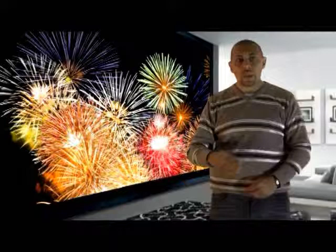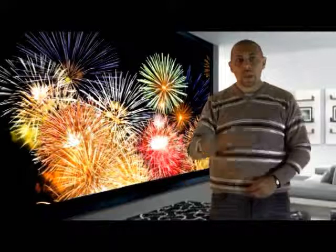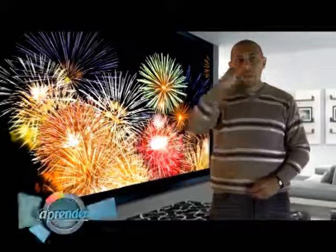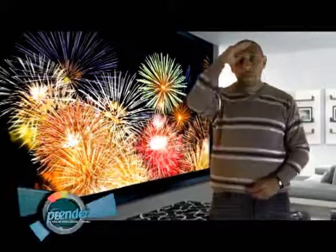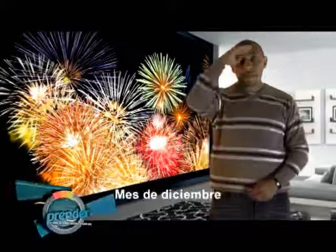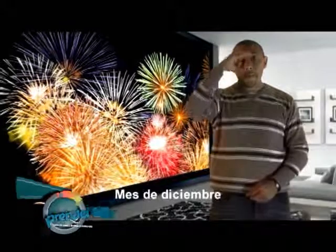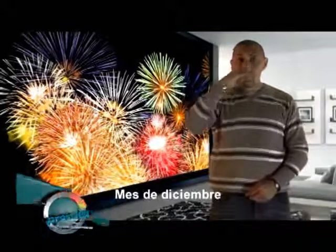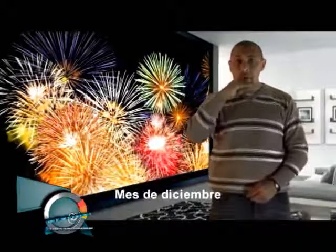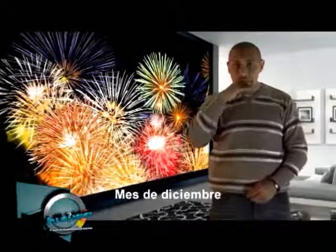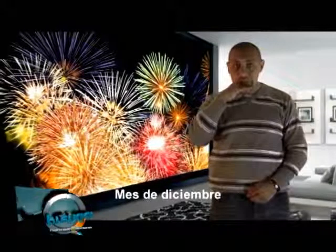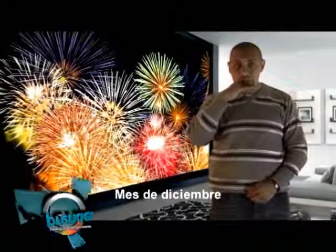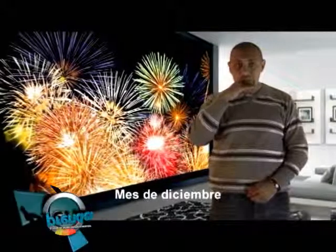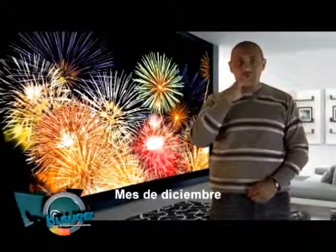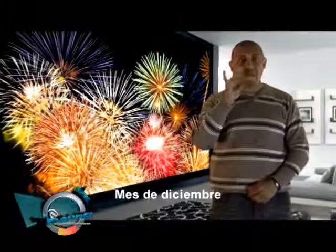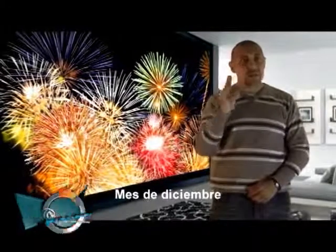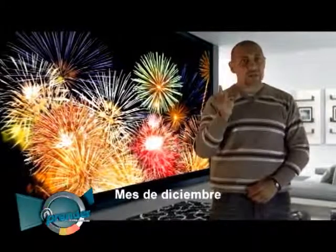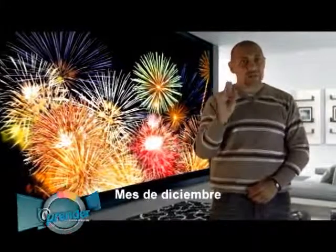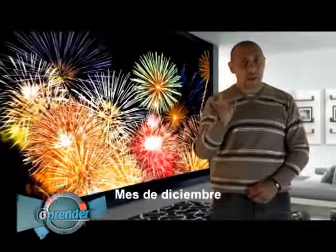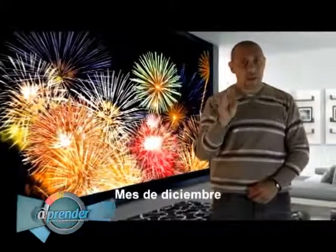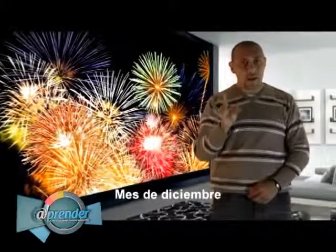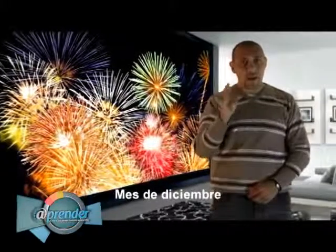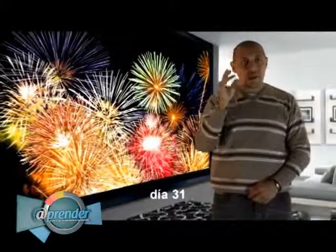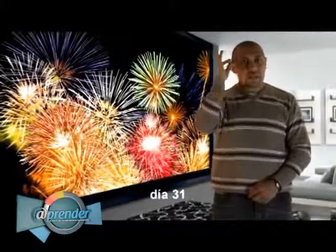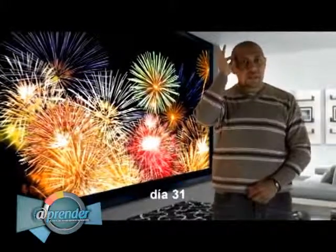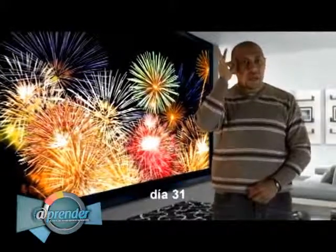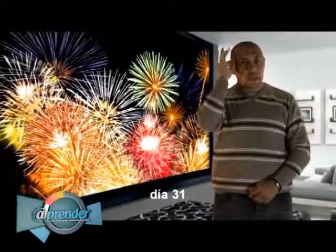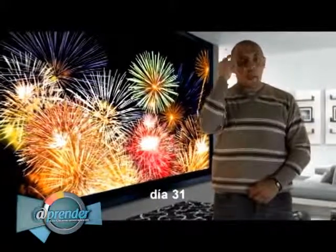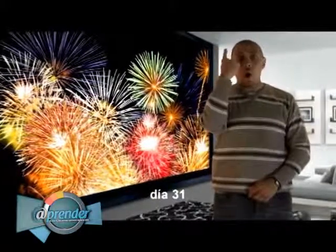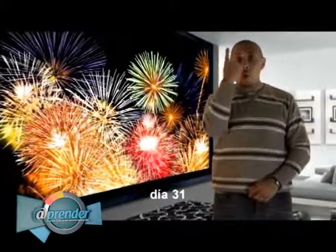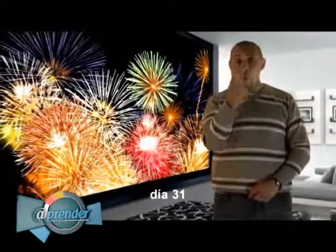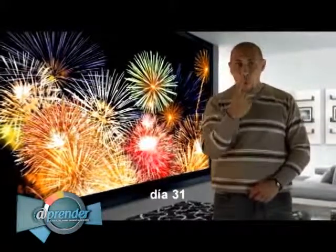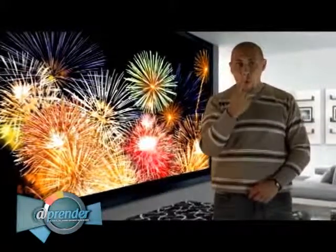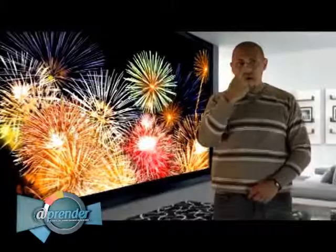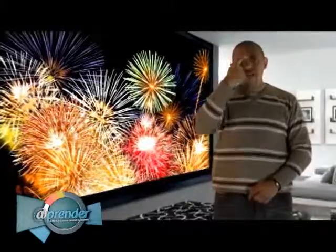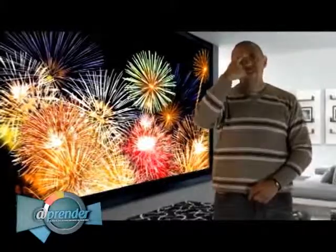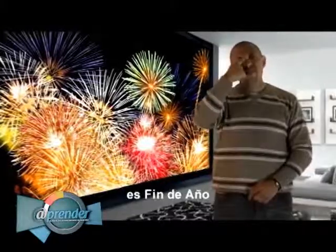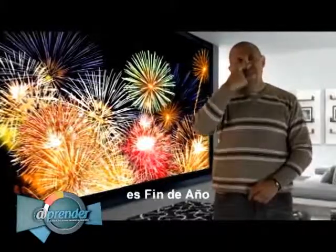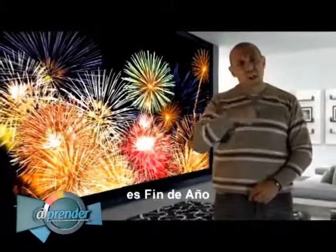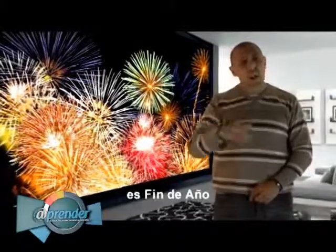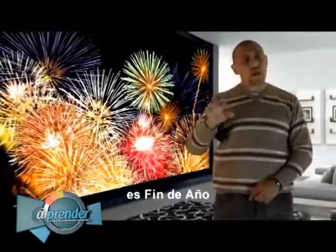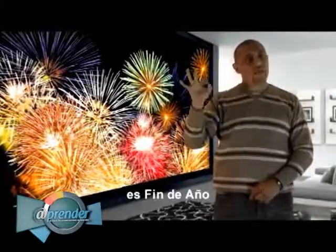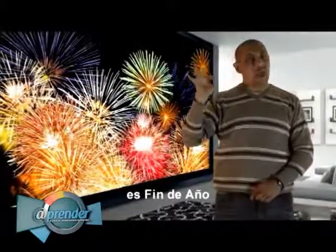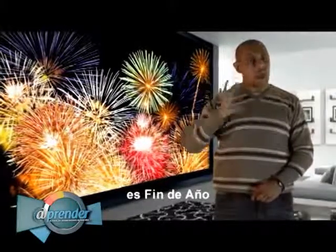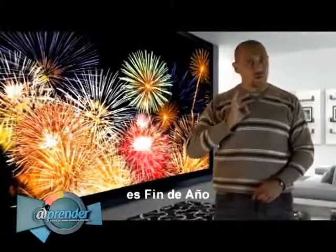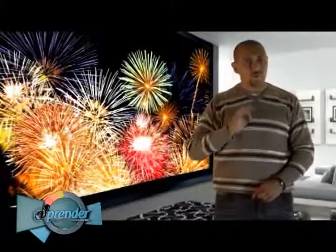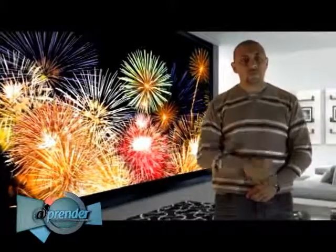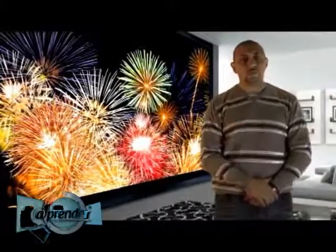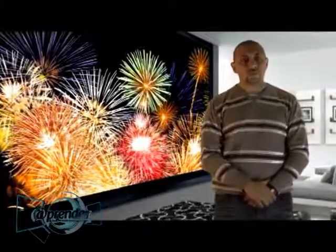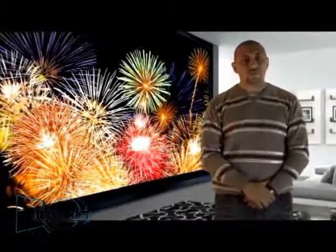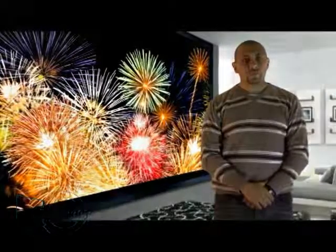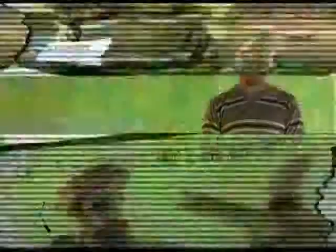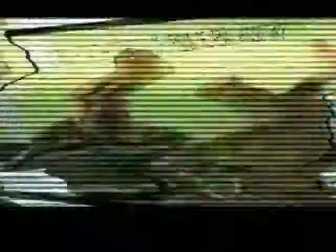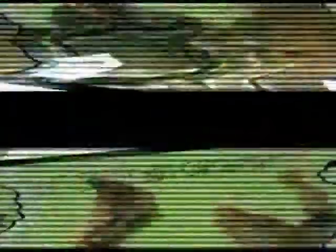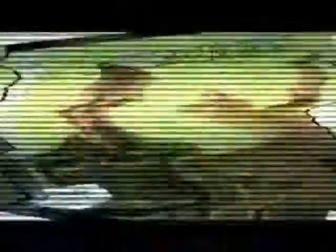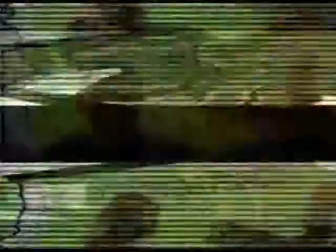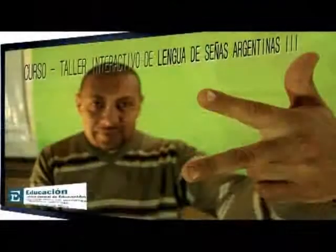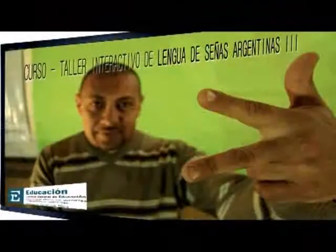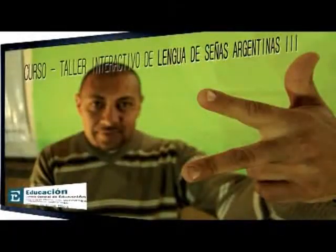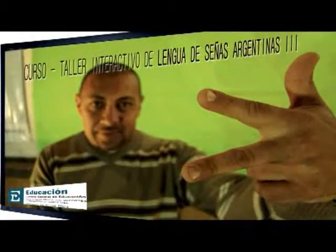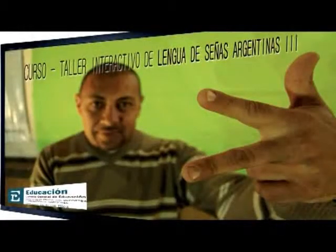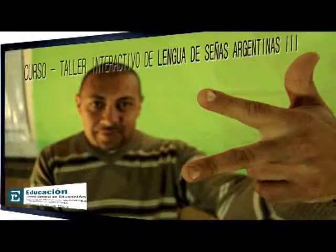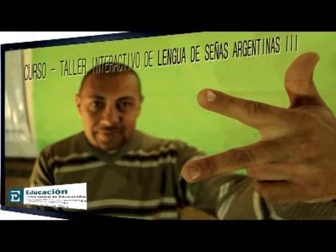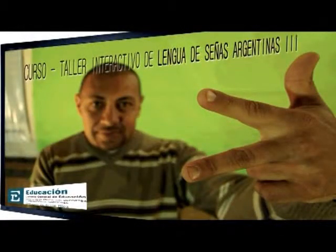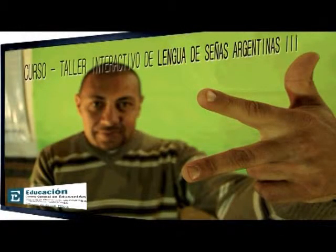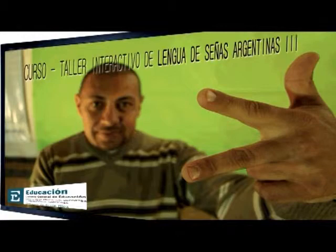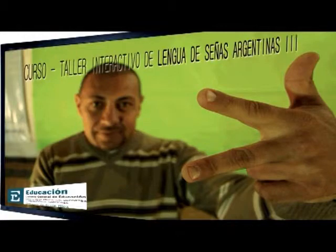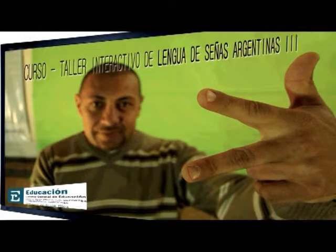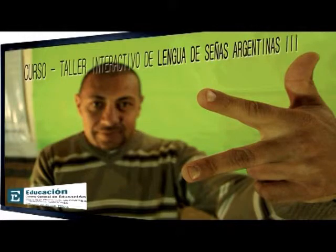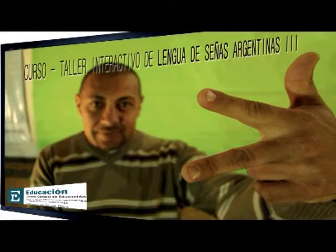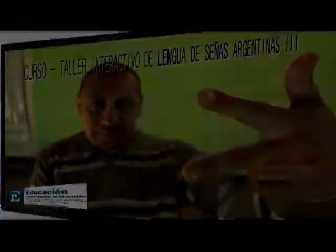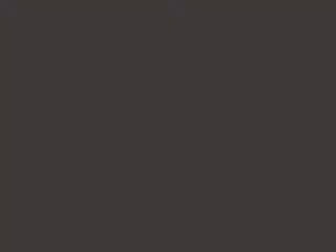31 de Diciembre